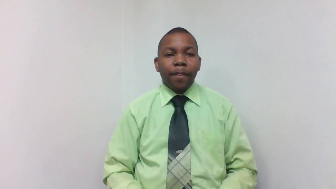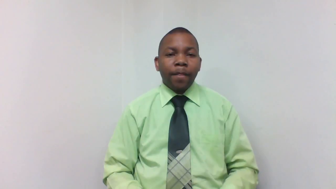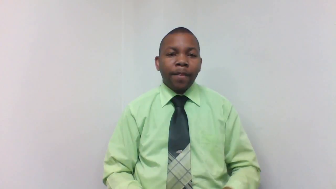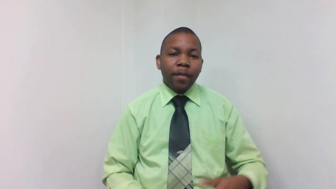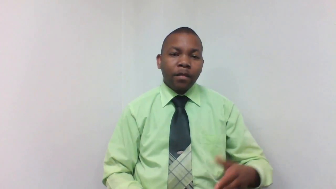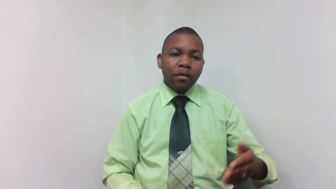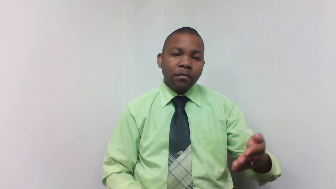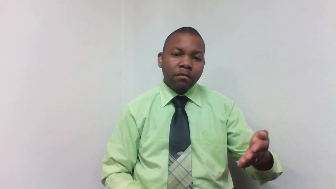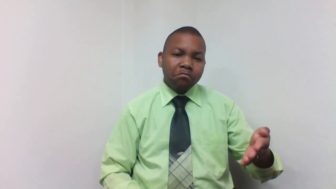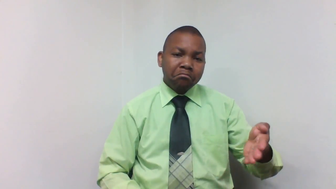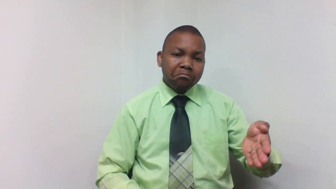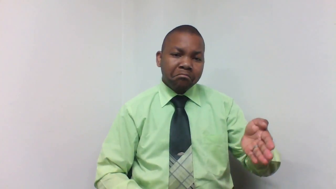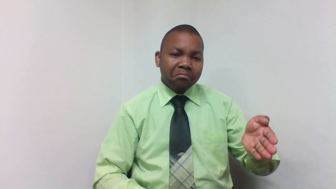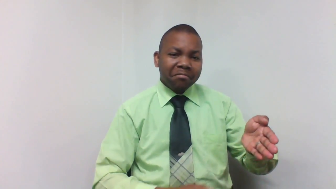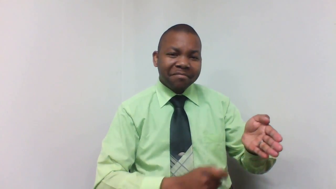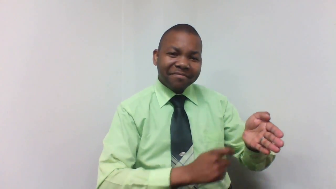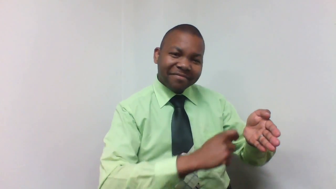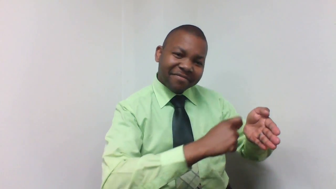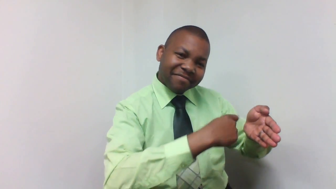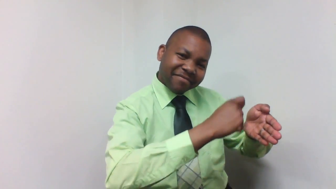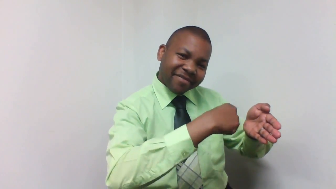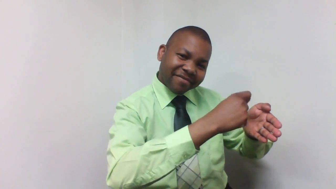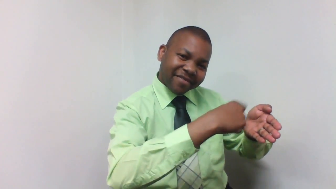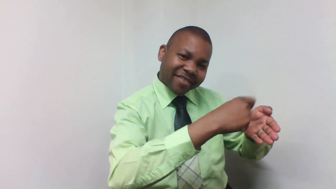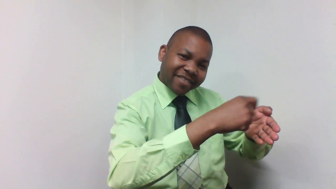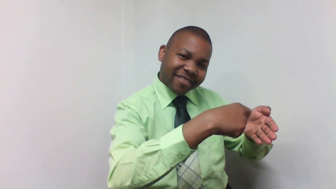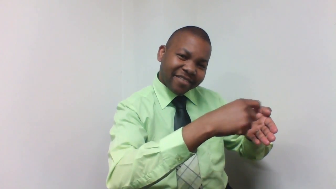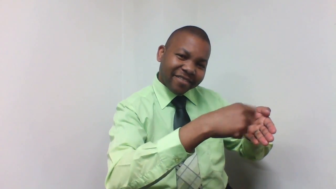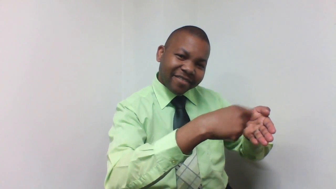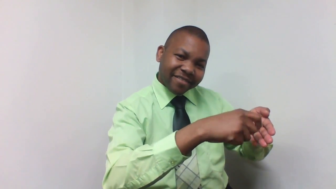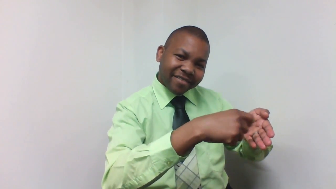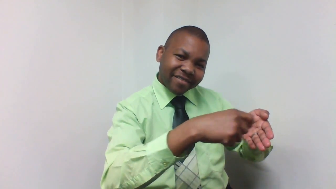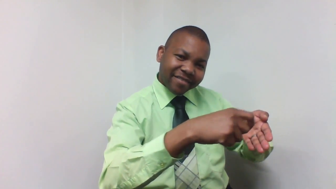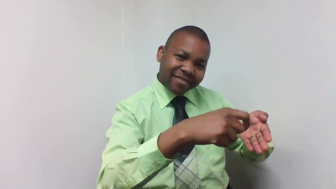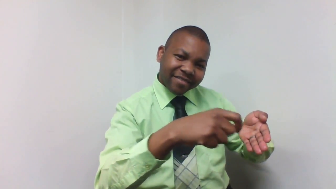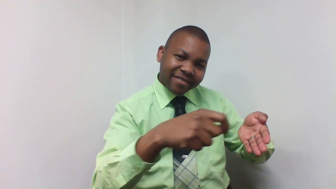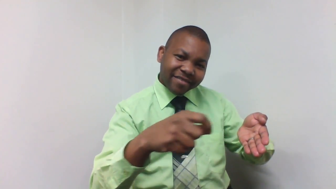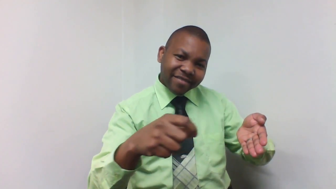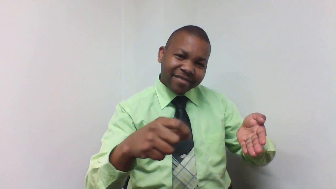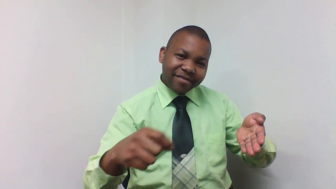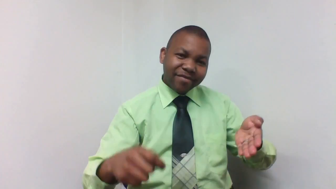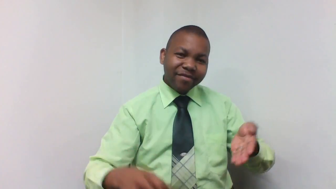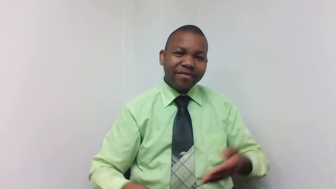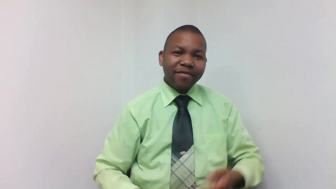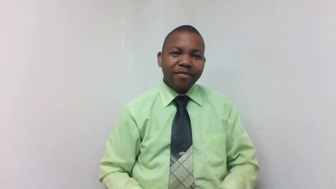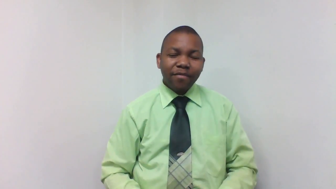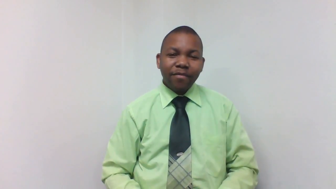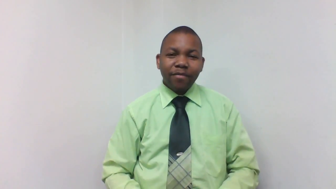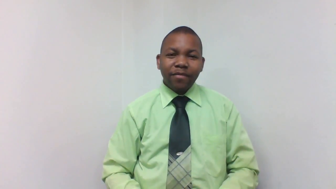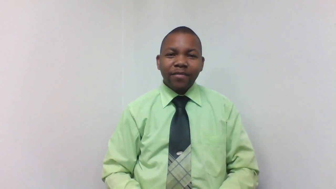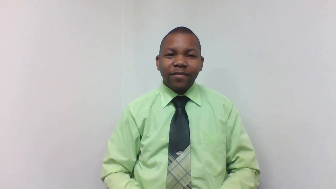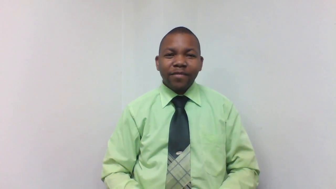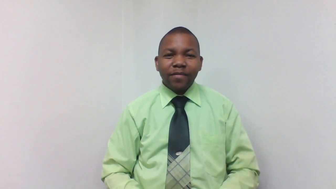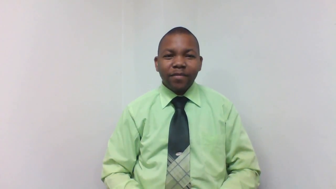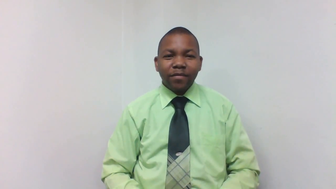esrever